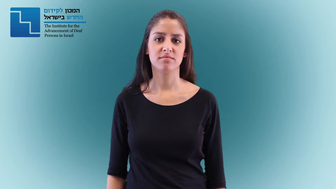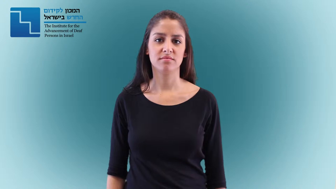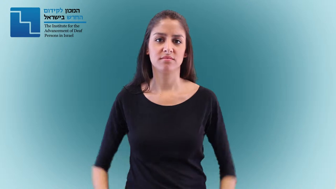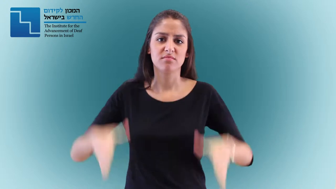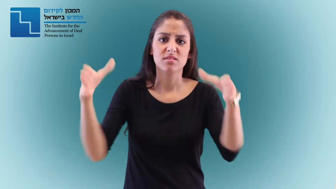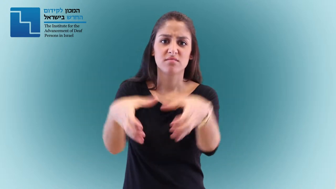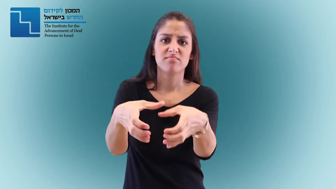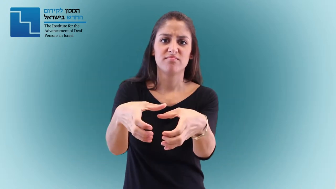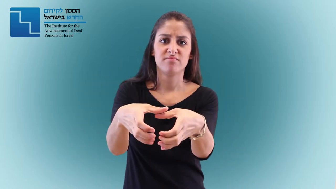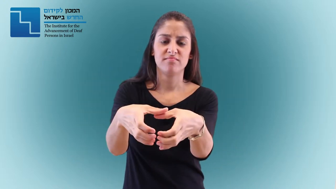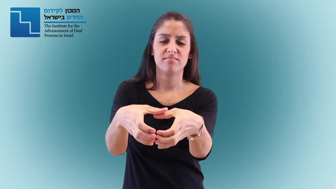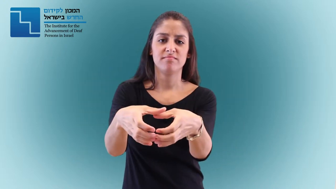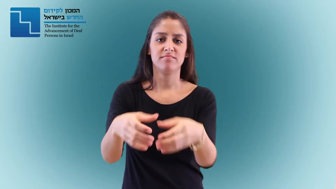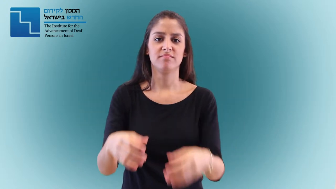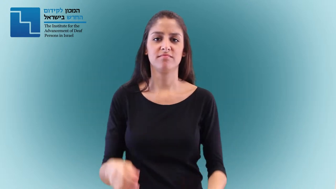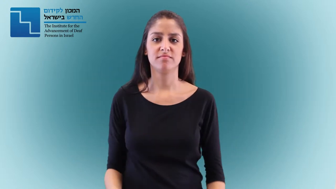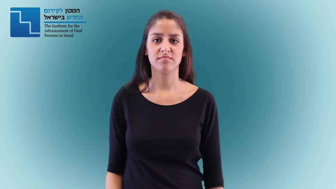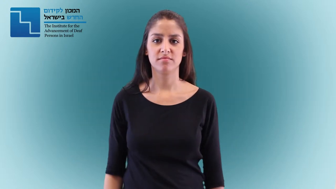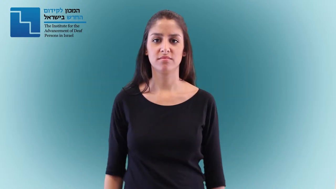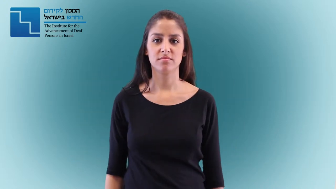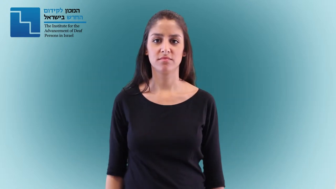לחנוק